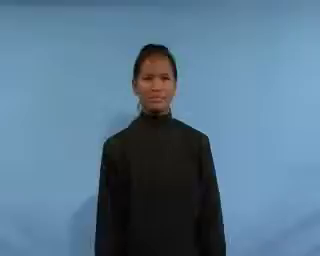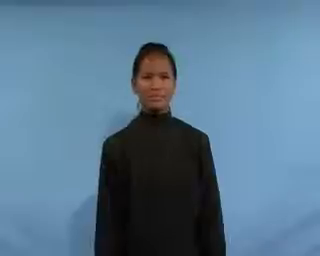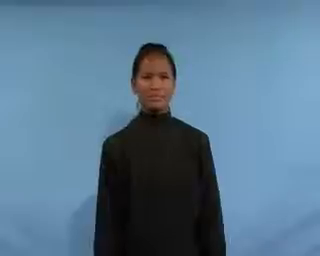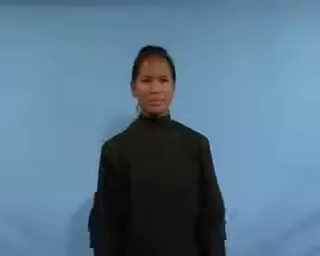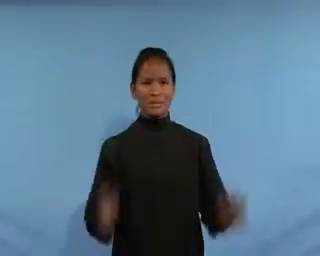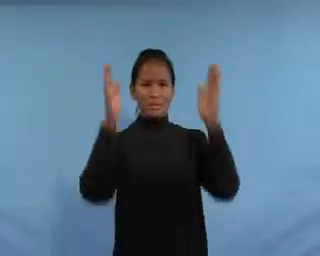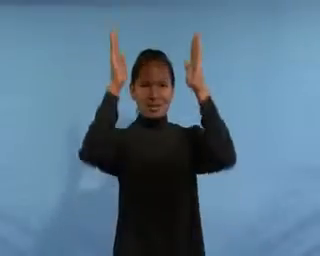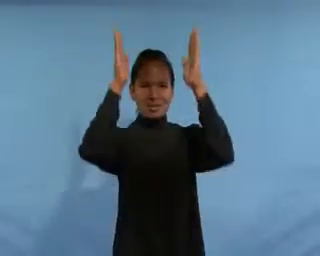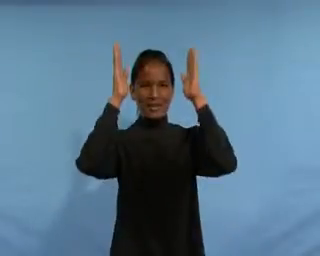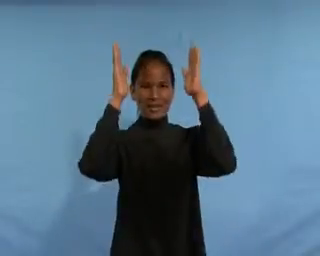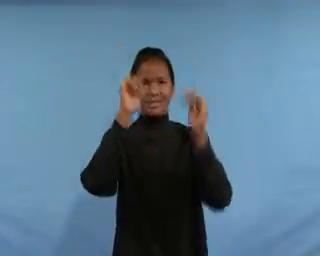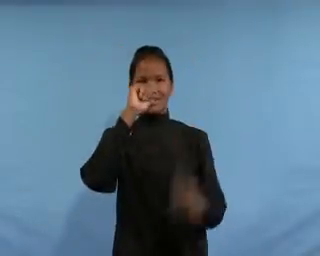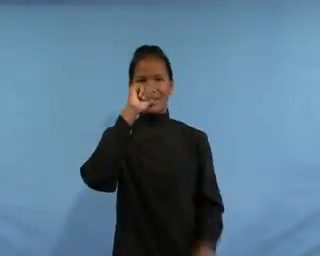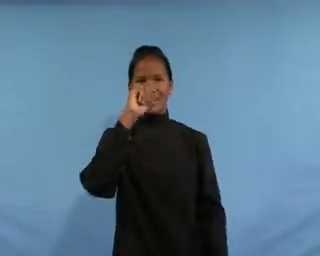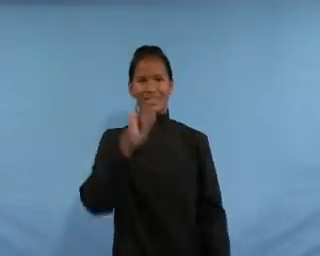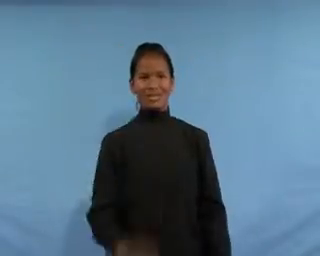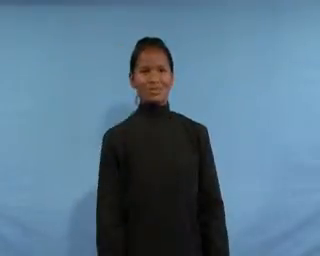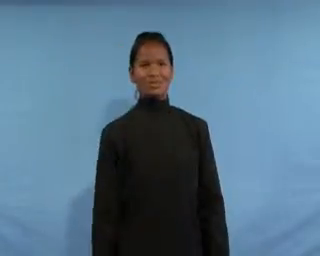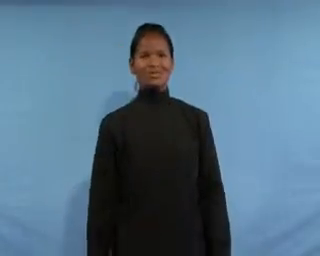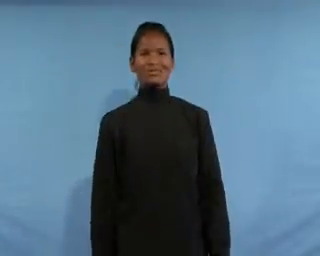mantsaka